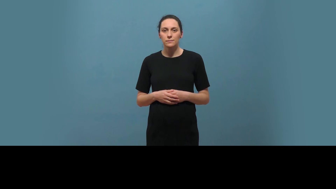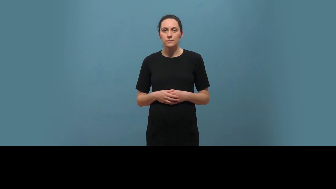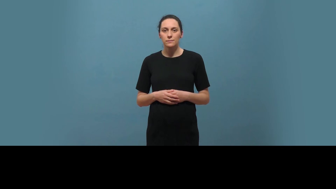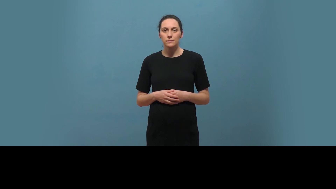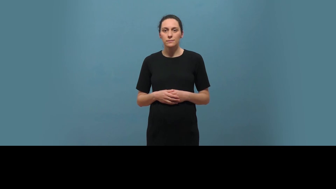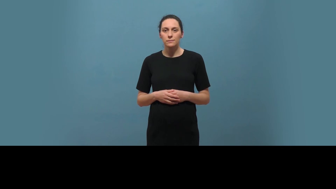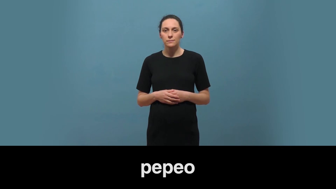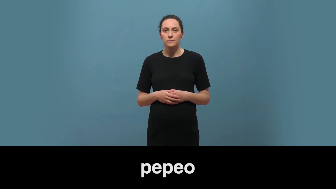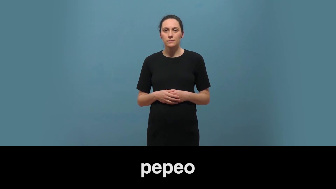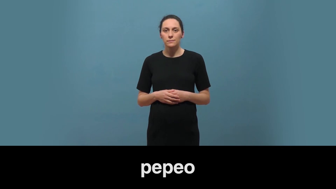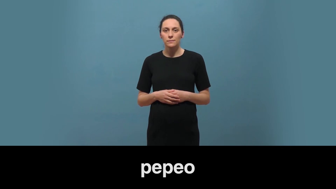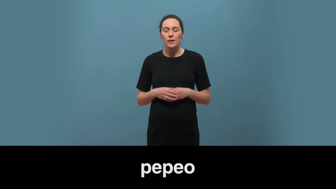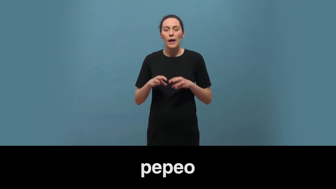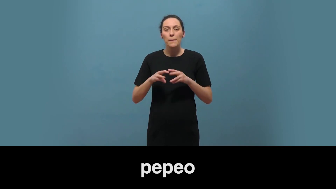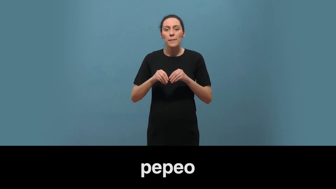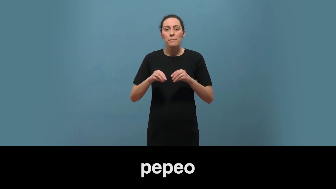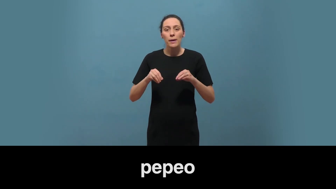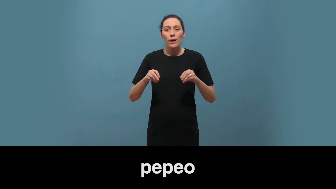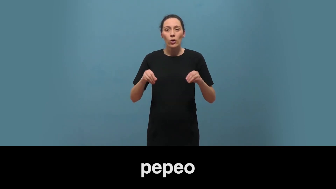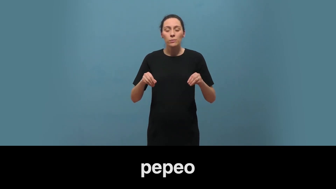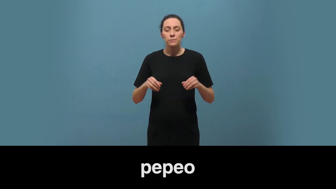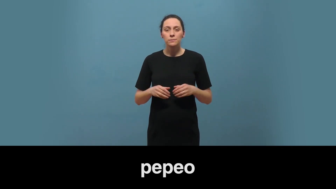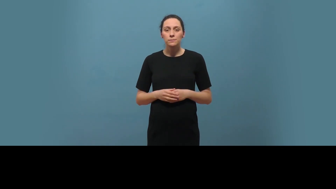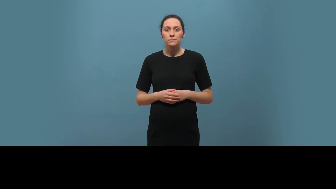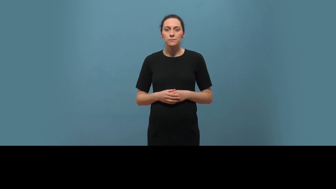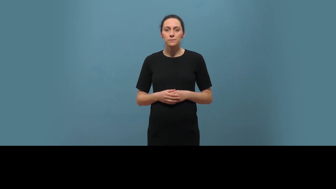pepeo